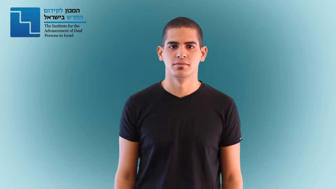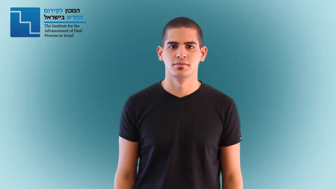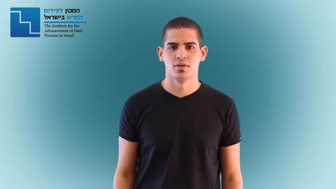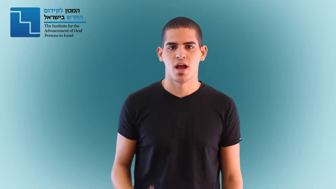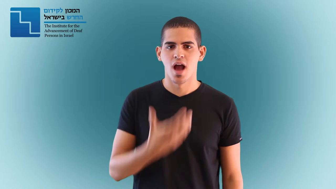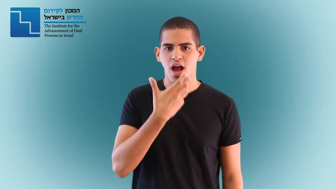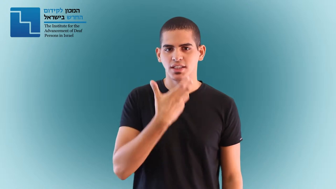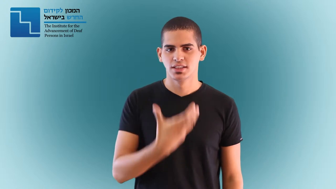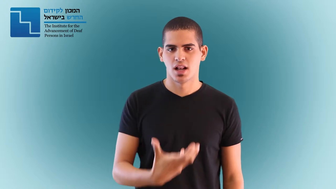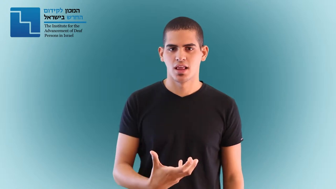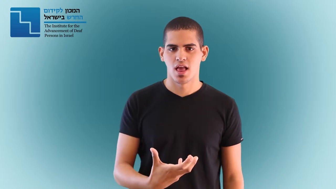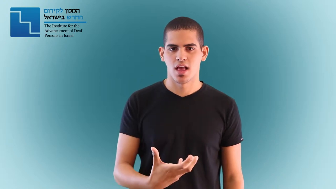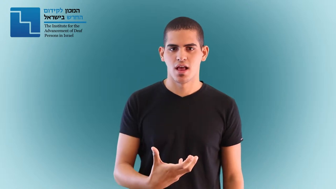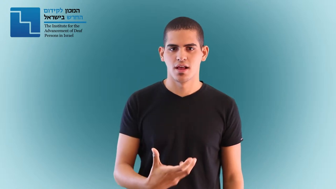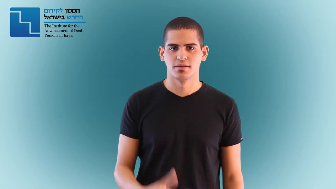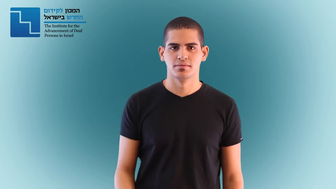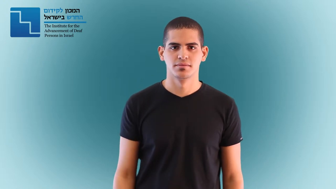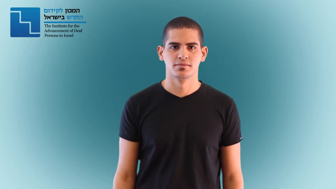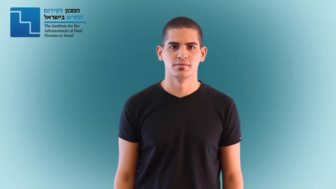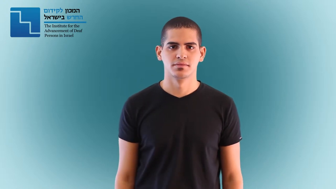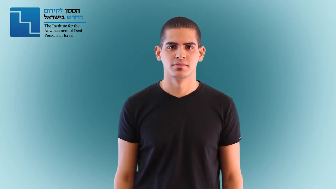הרצליה